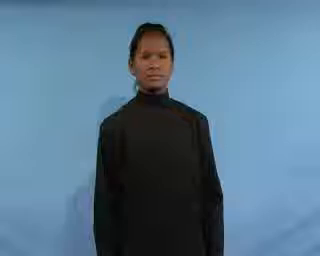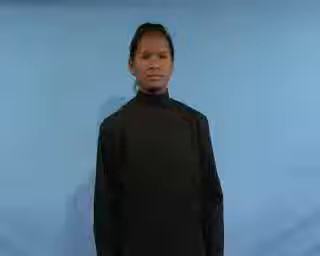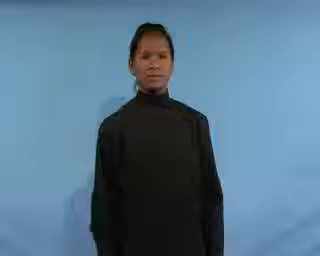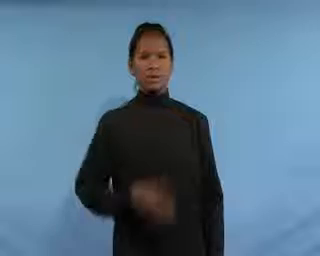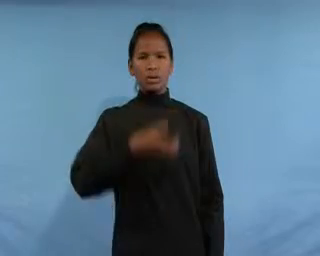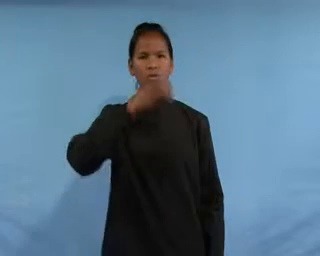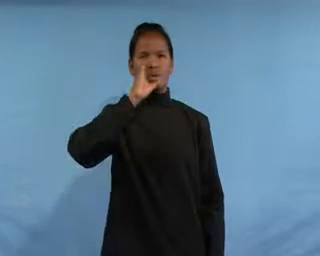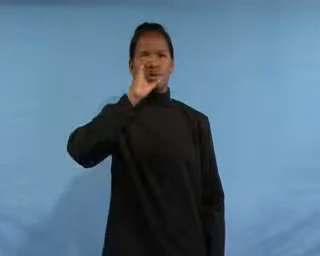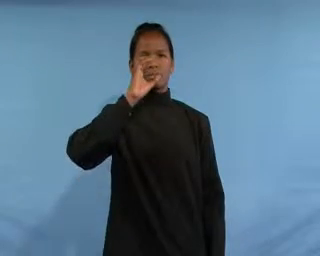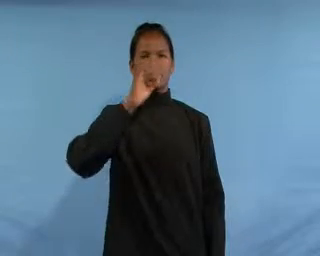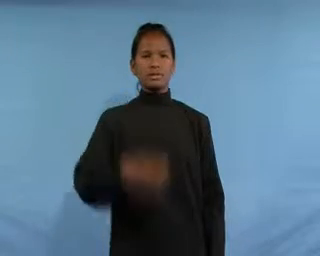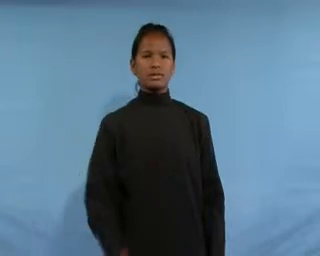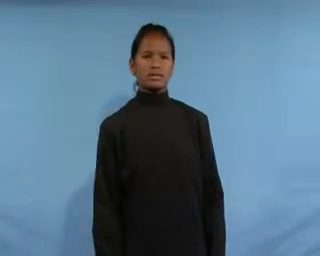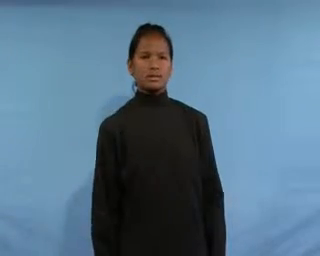kaopy